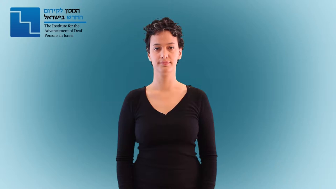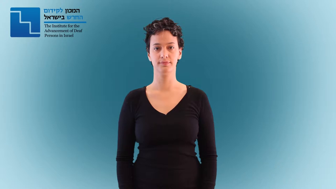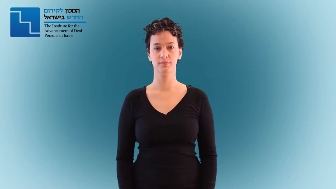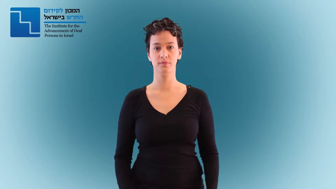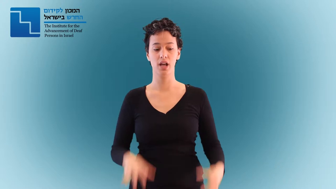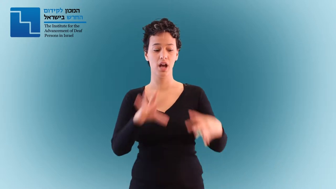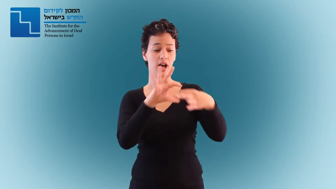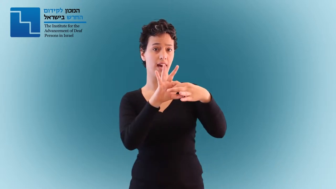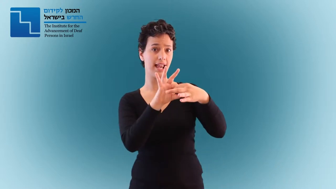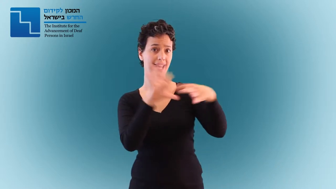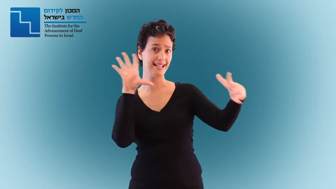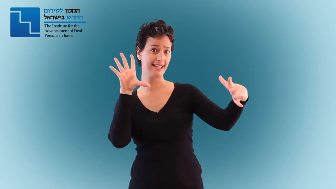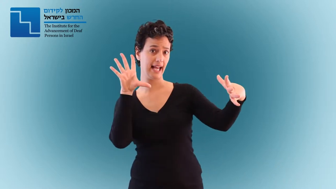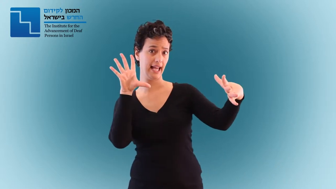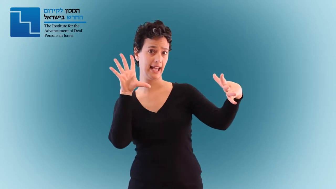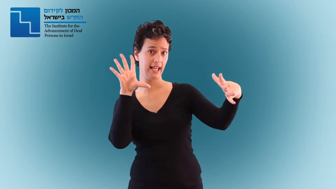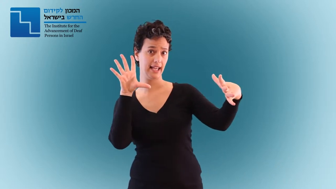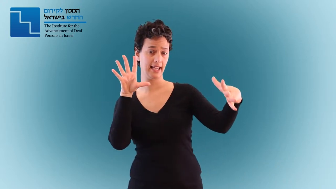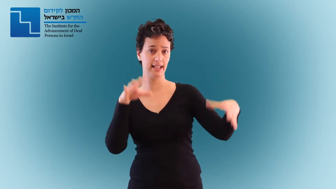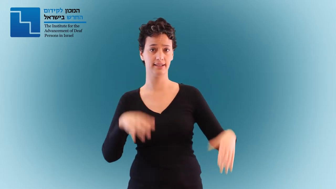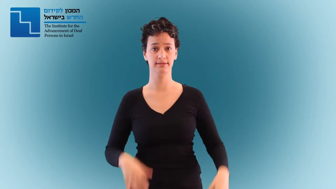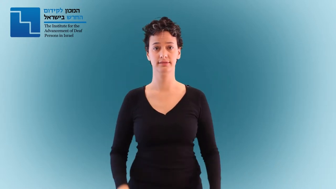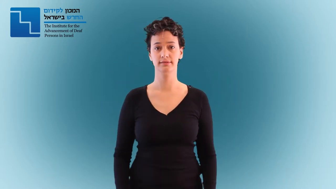לנתק